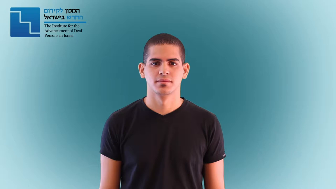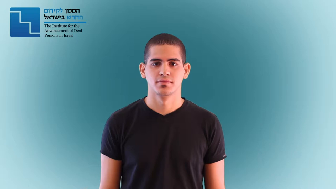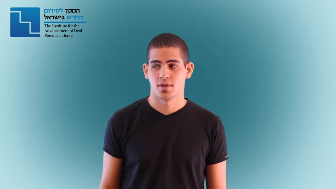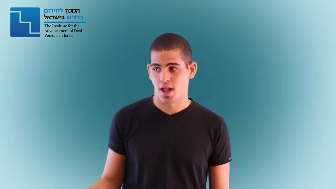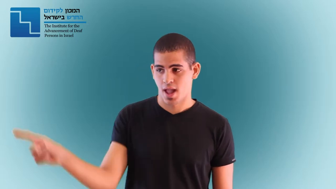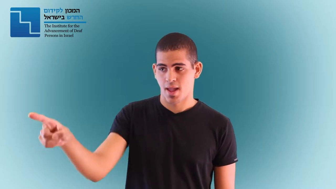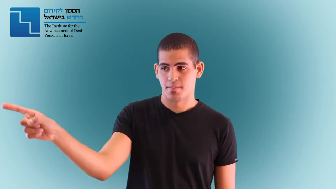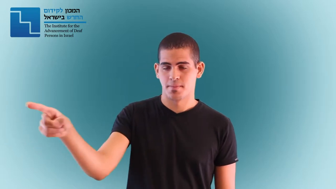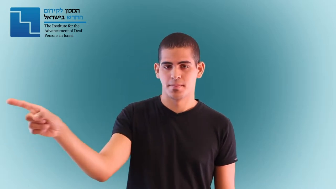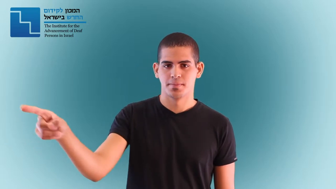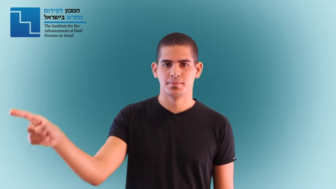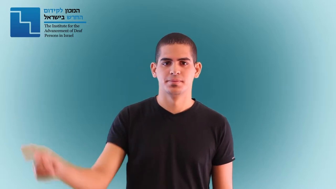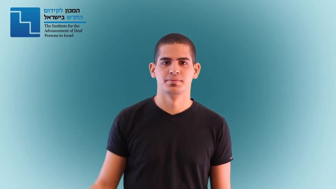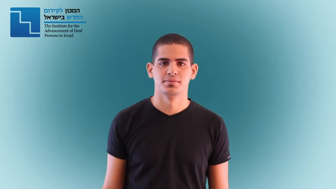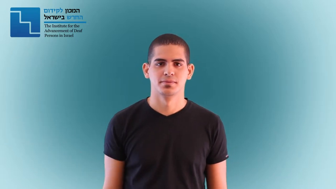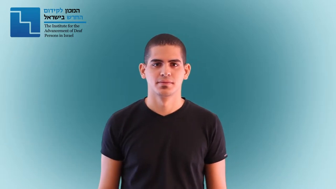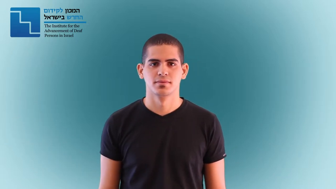הם